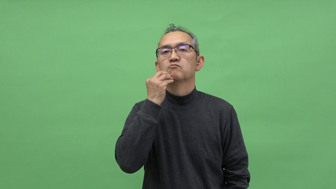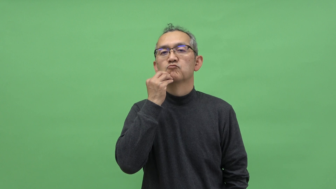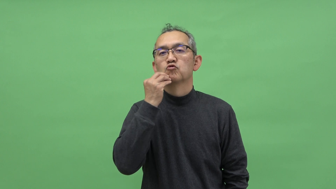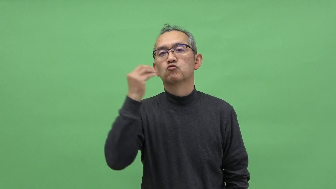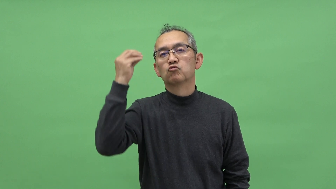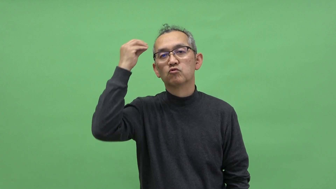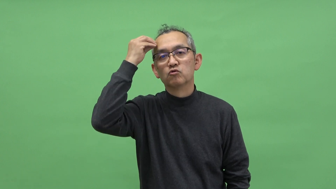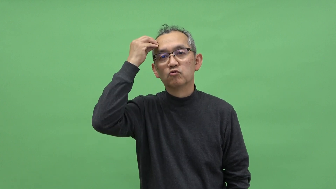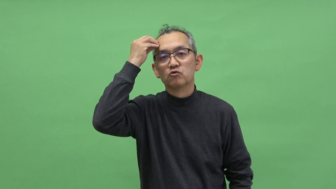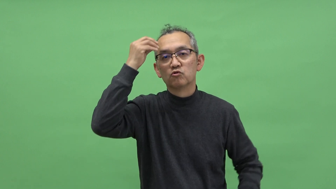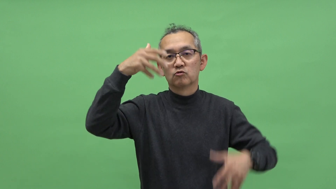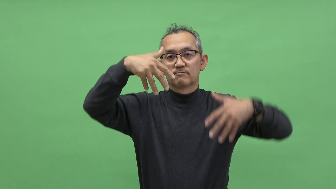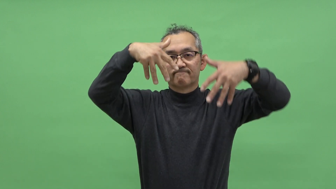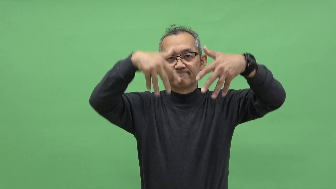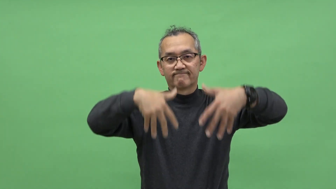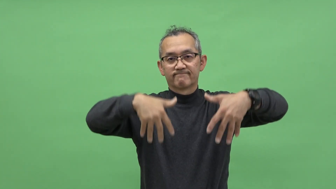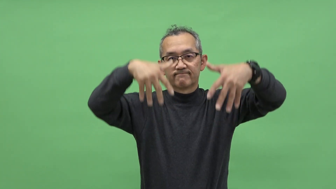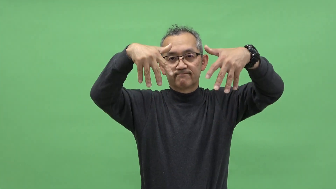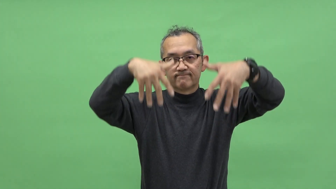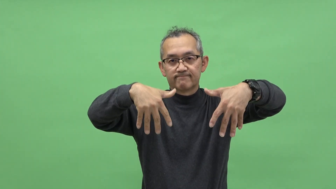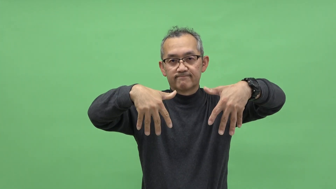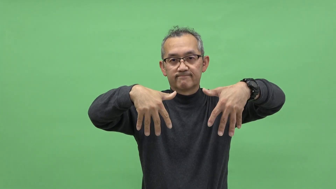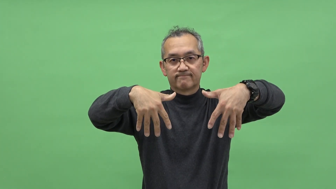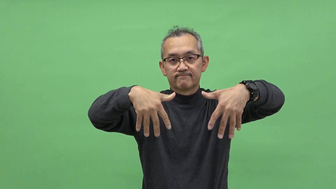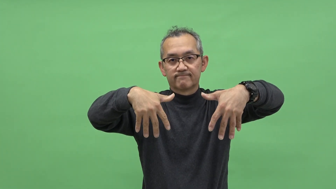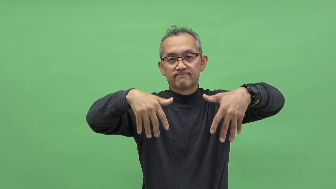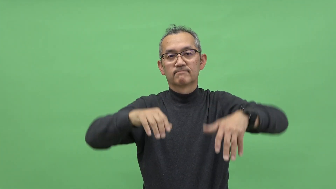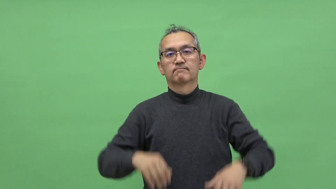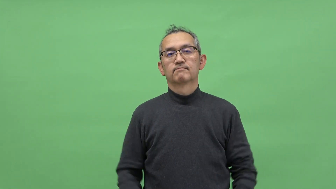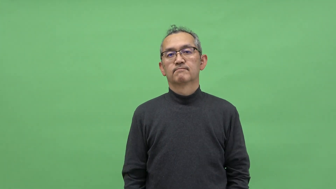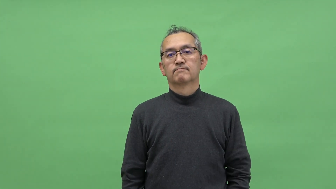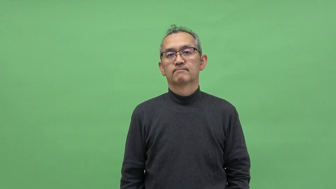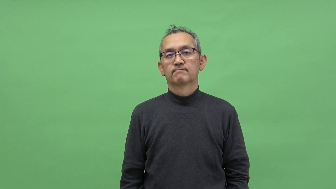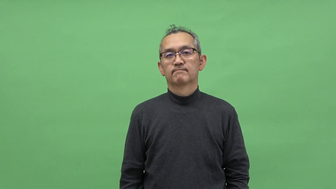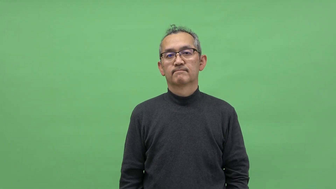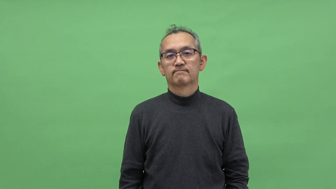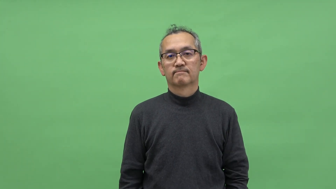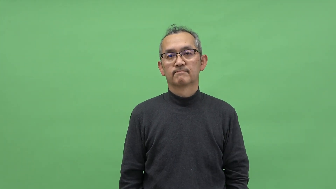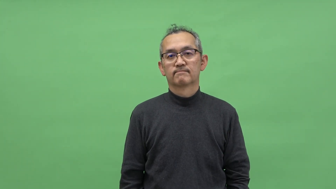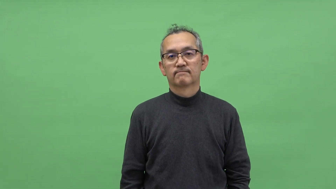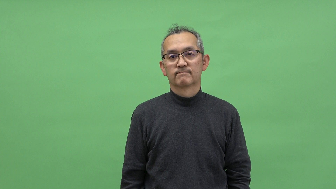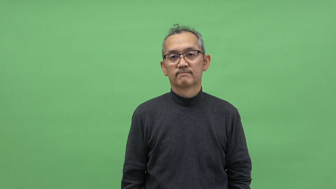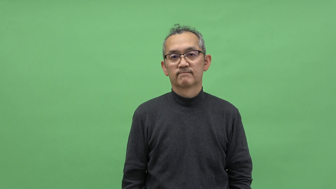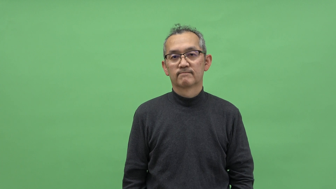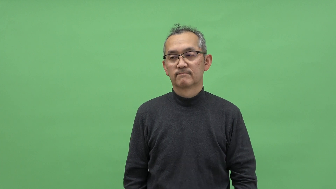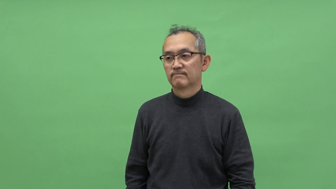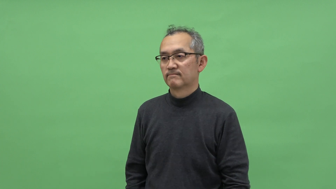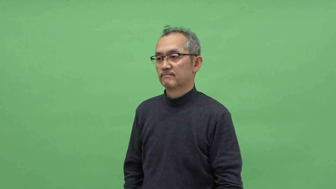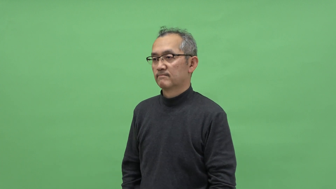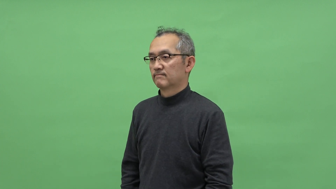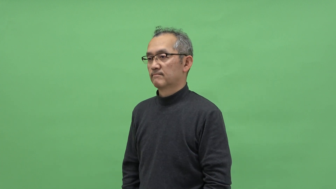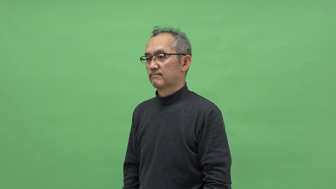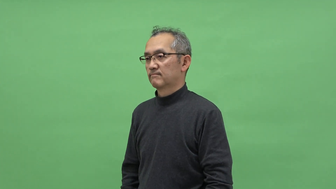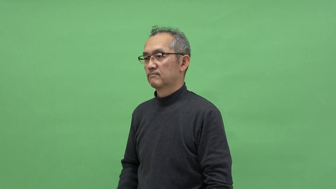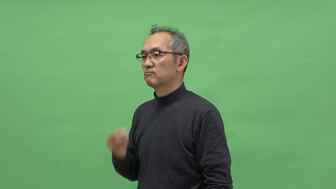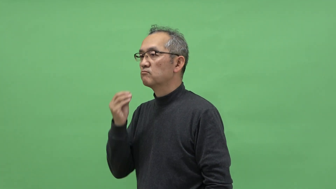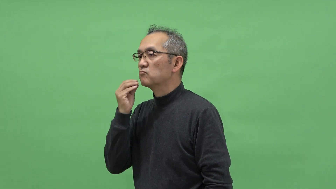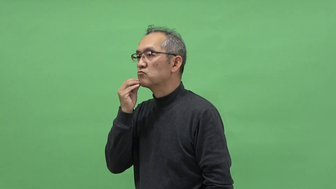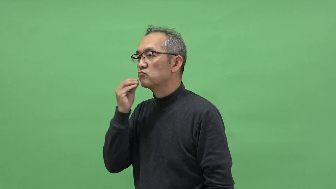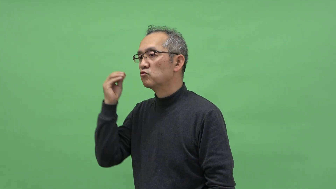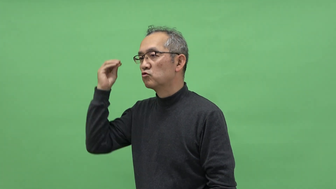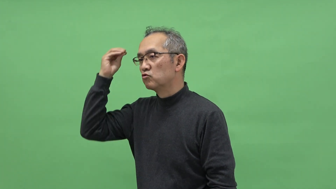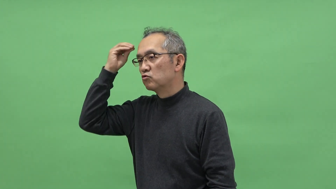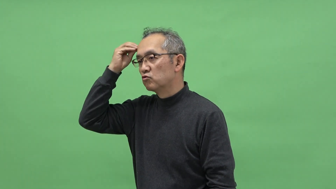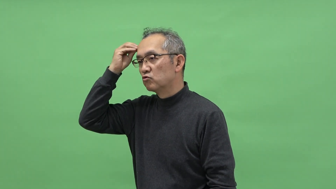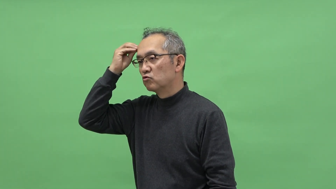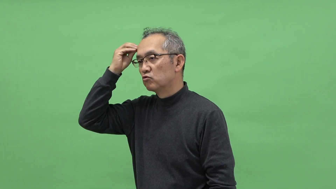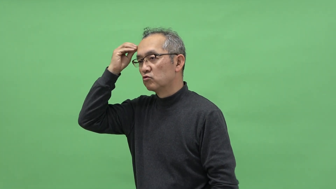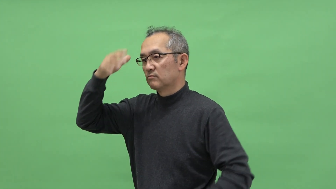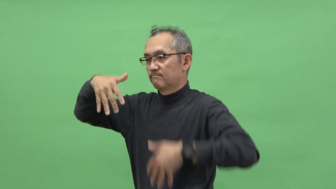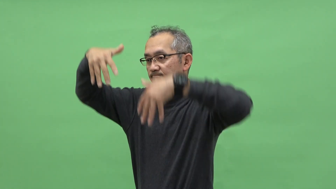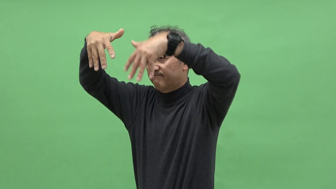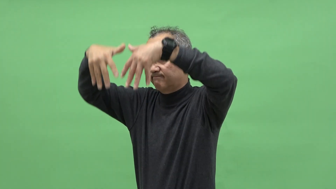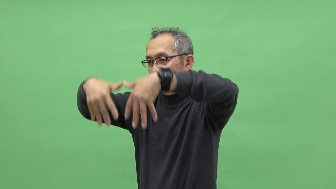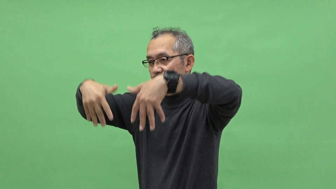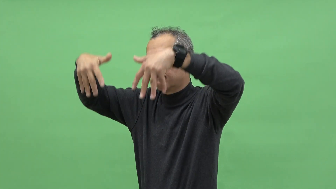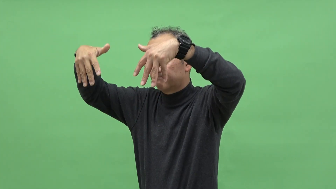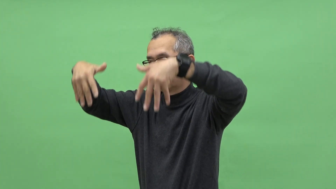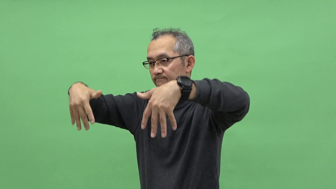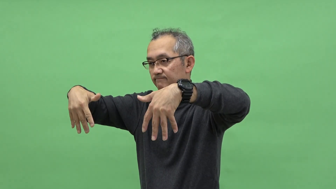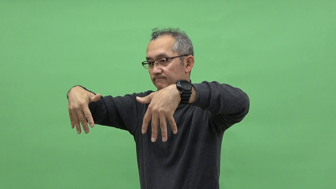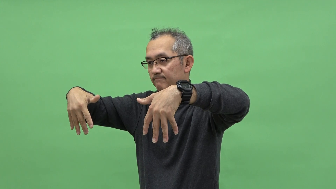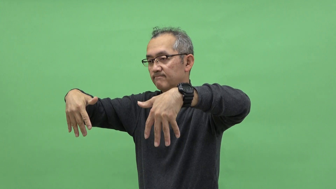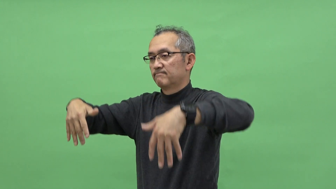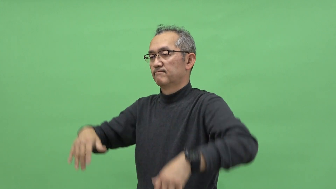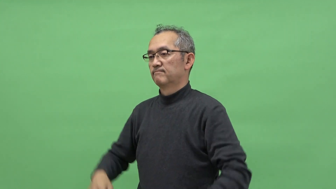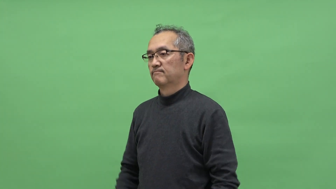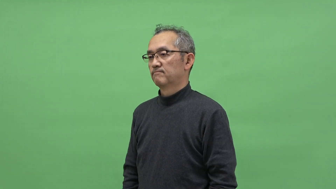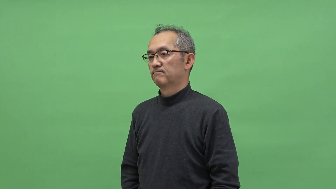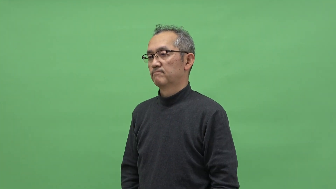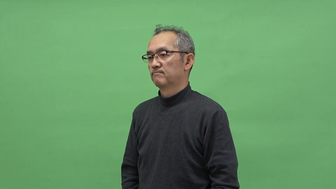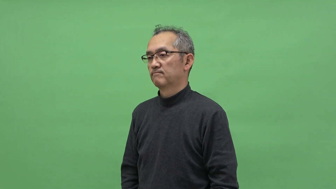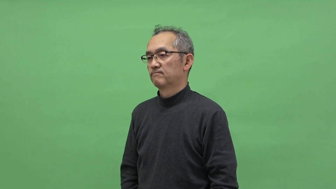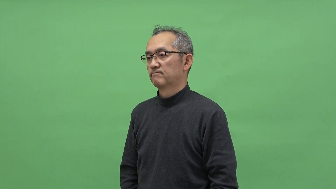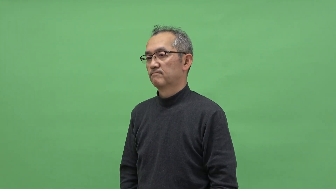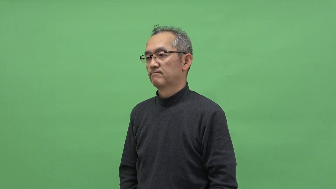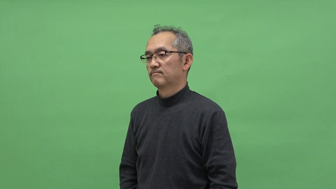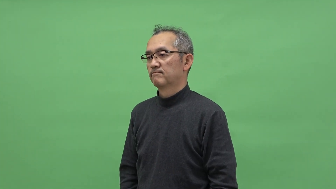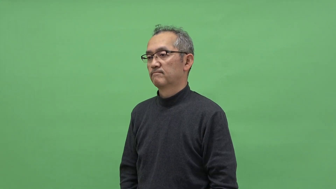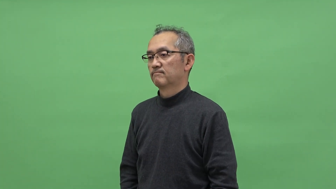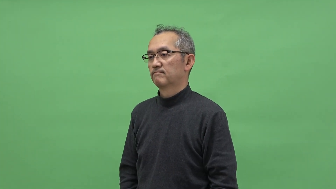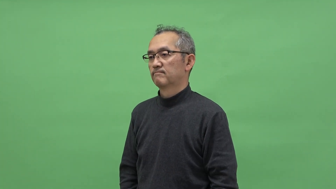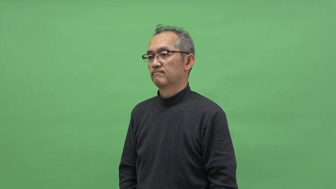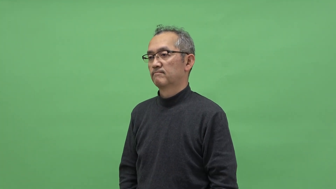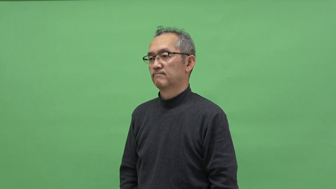梅雨